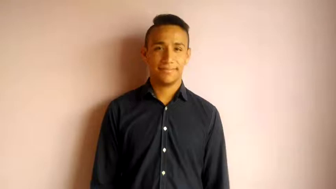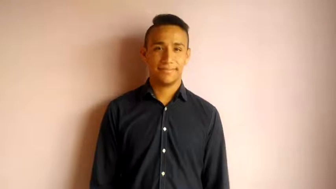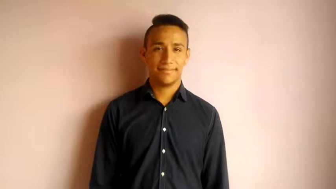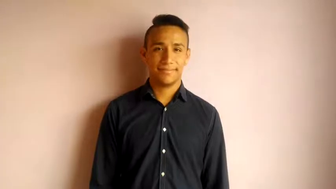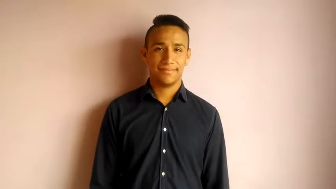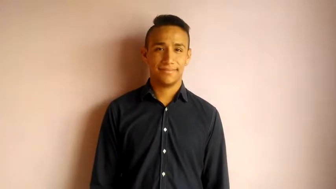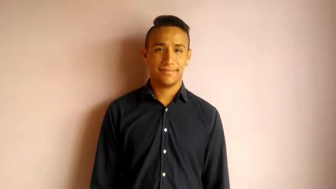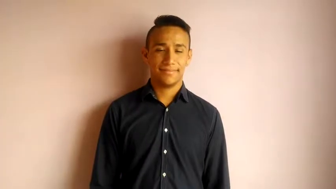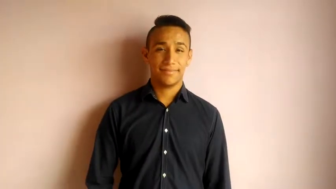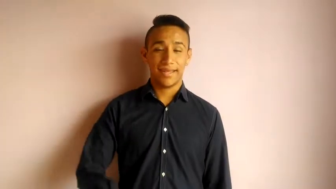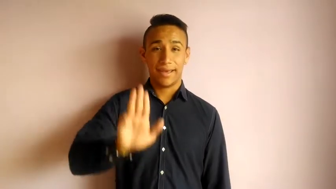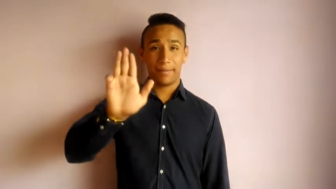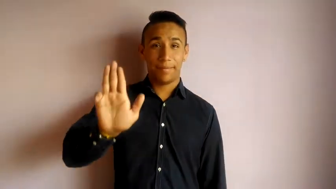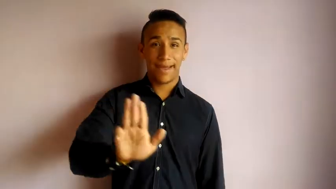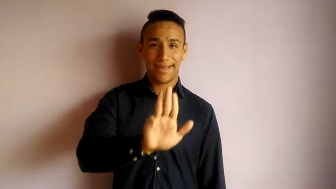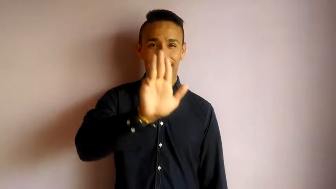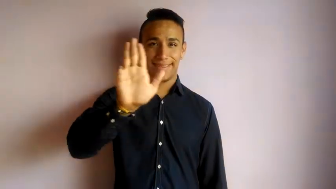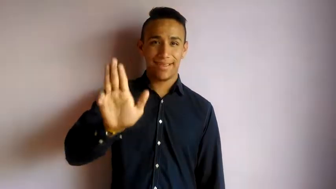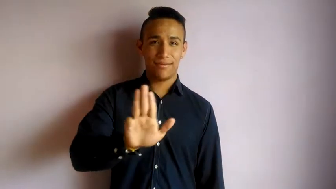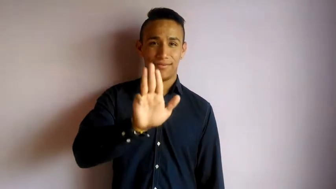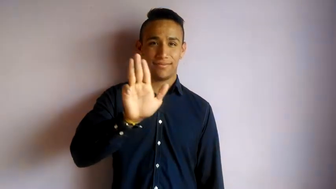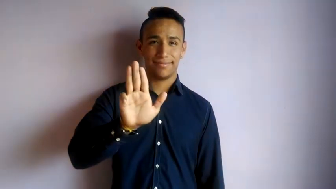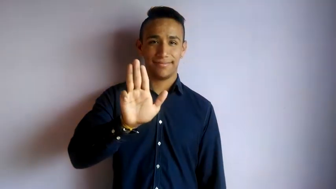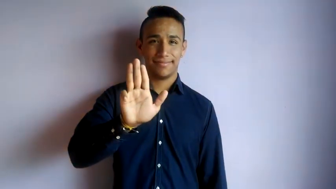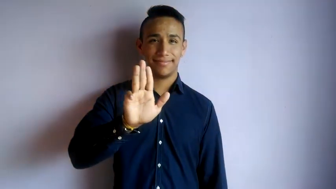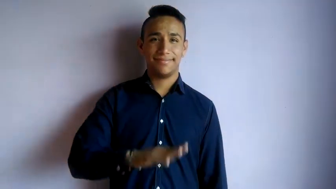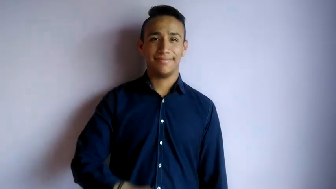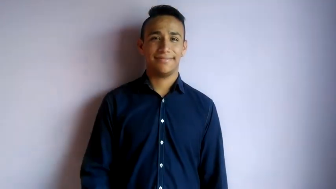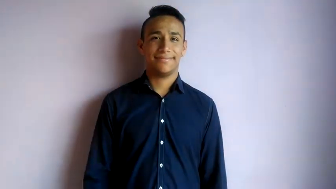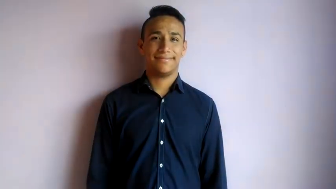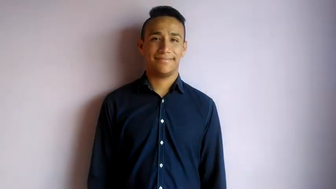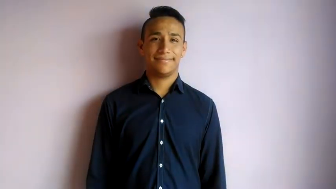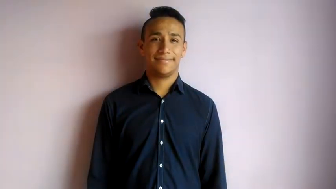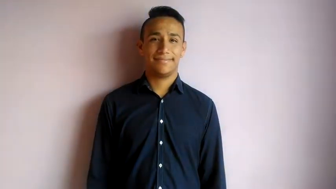miercoles